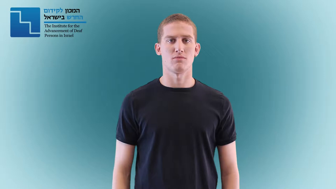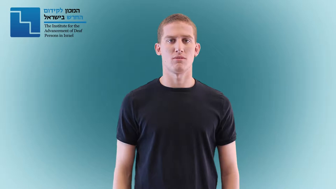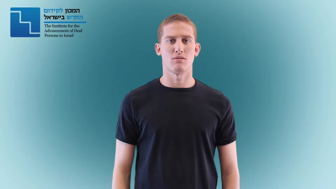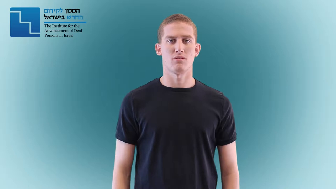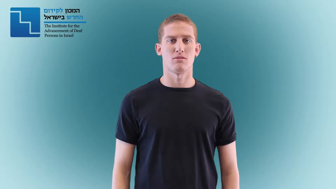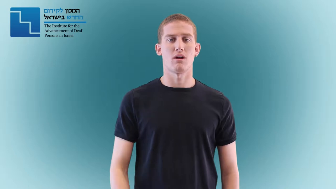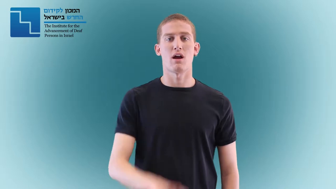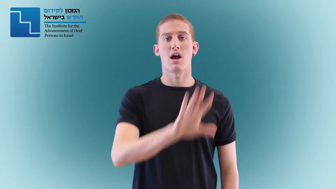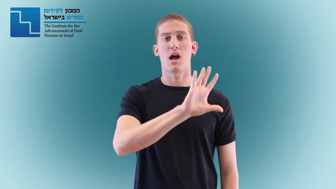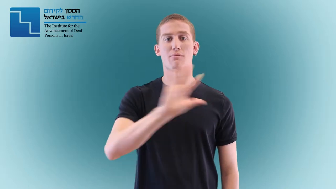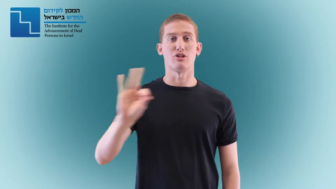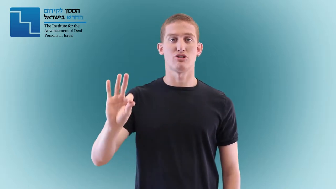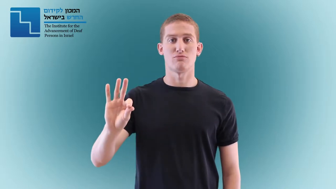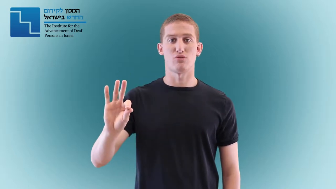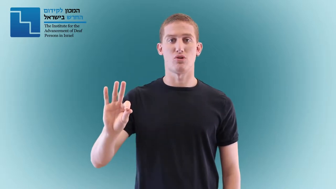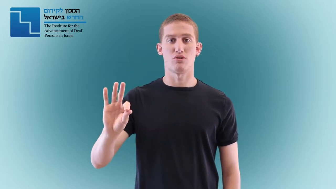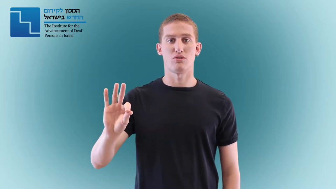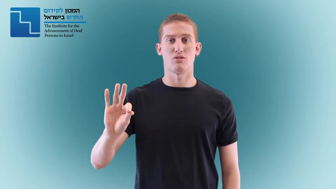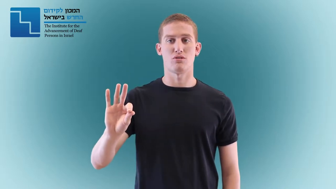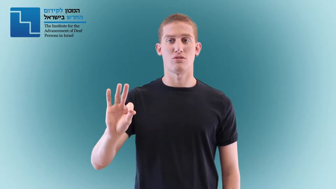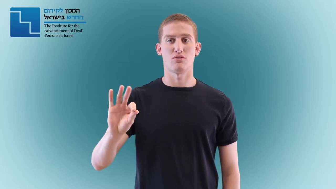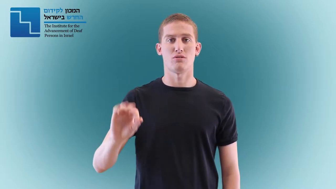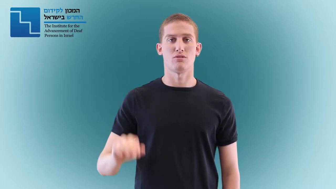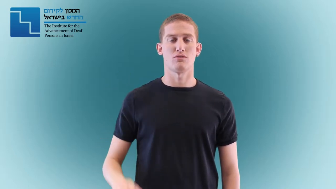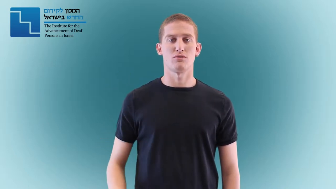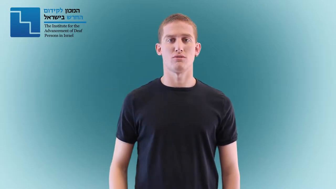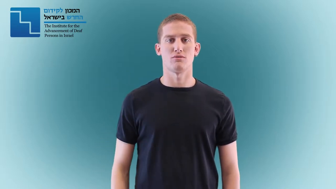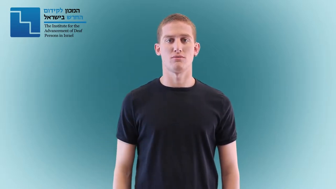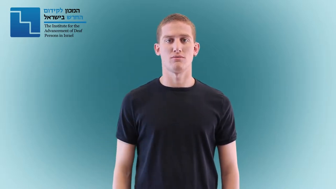חמש מאות